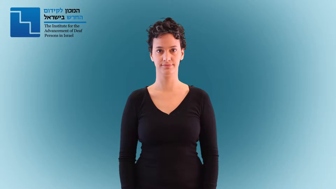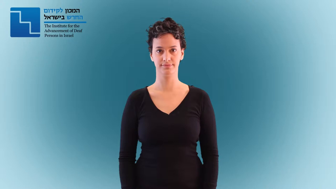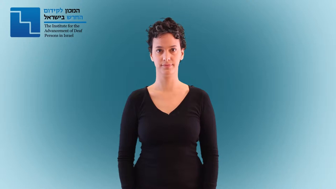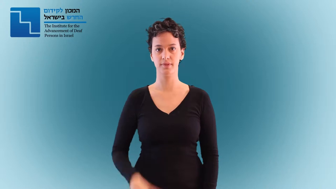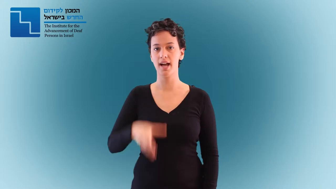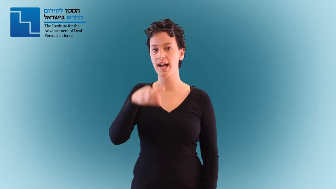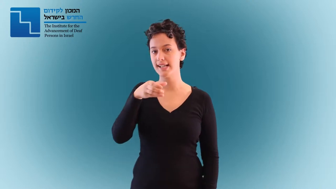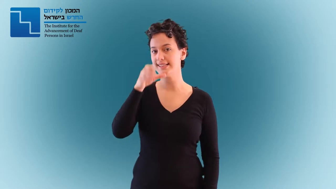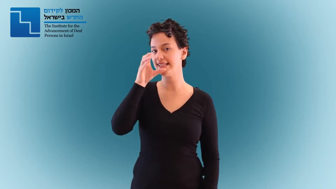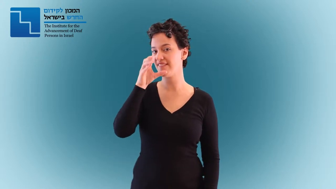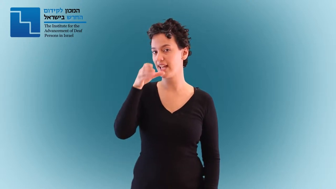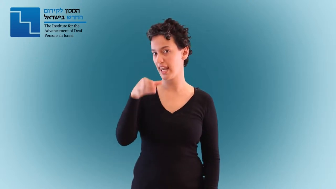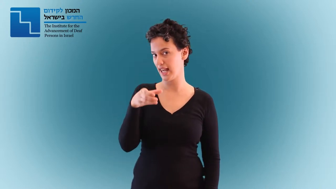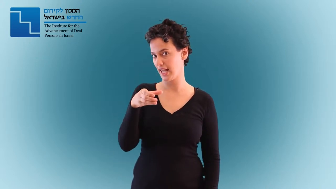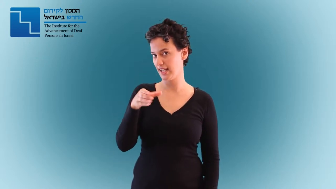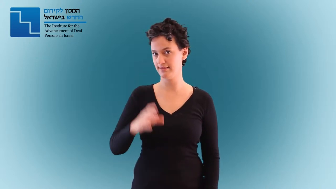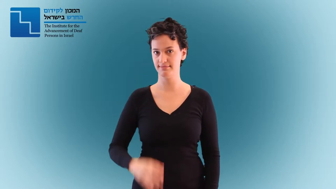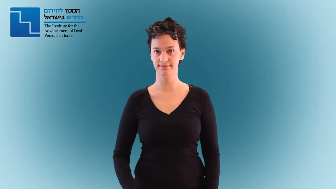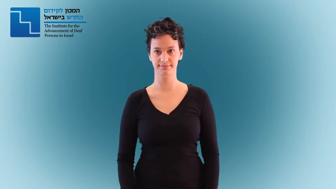ספל